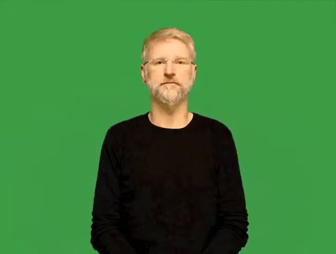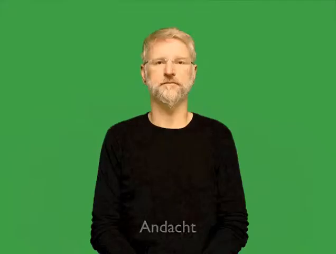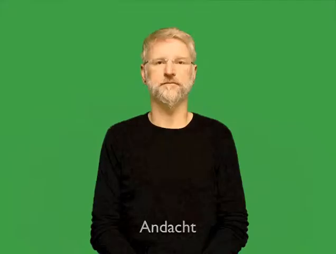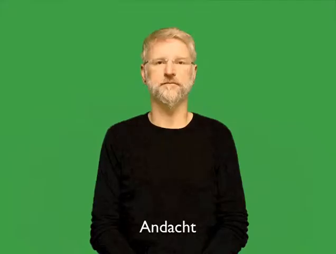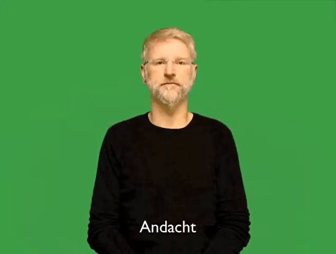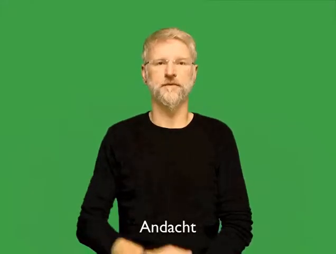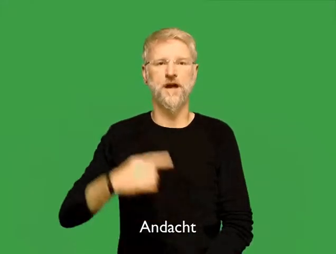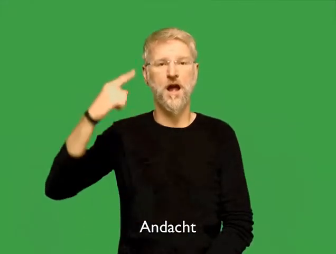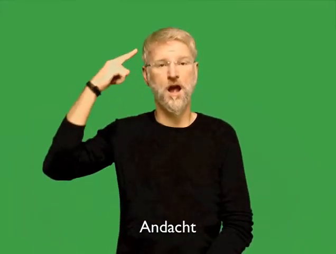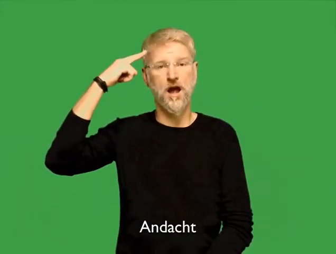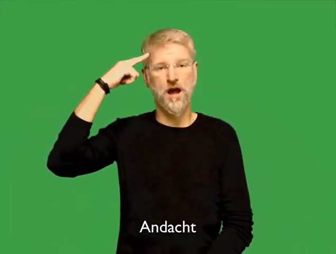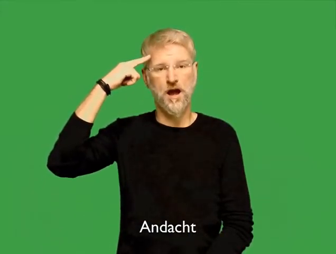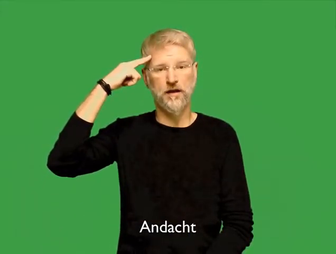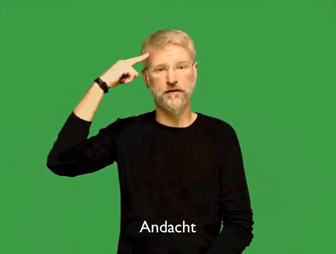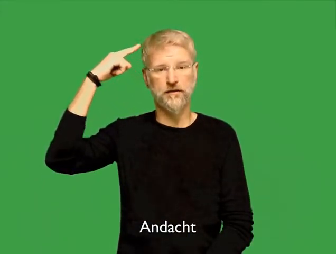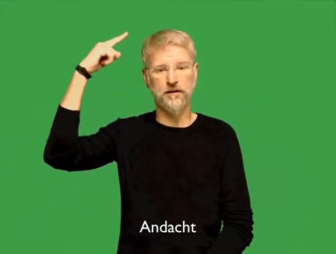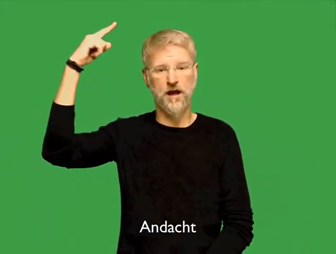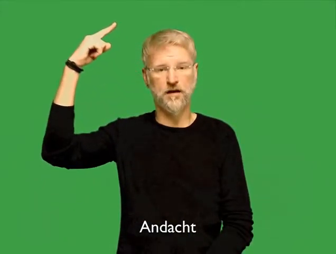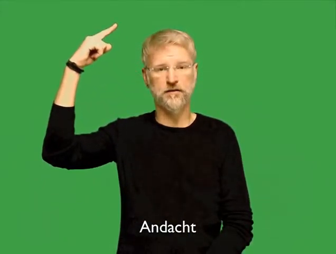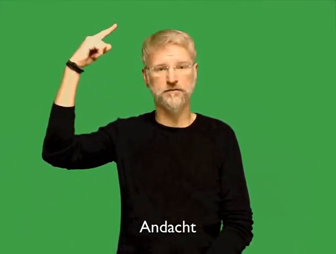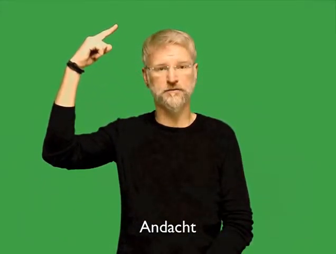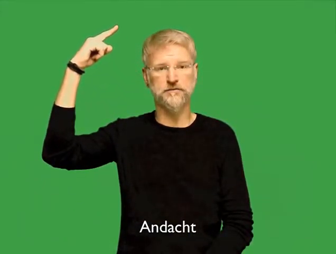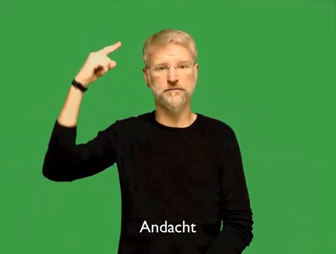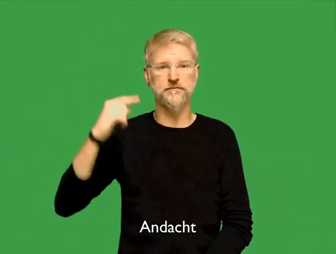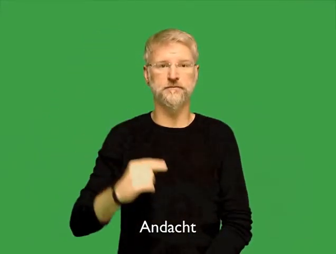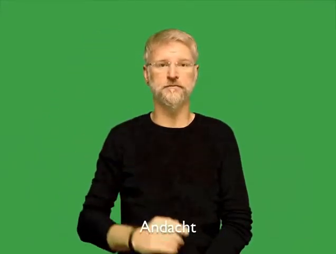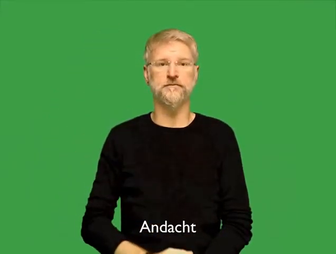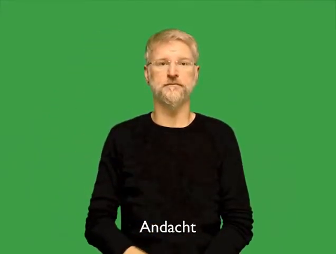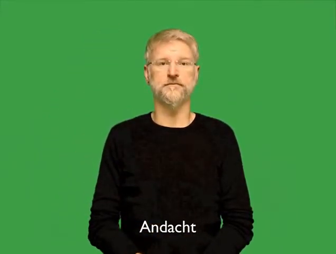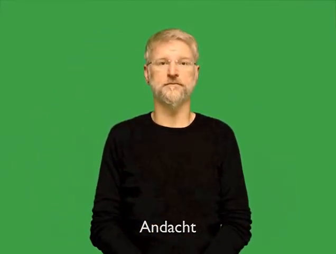Andacht